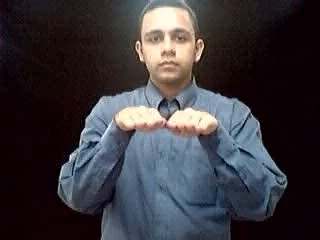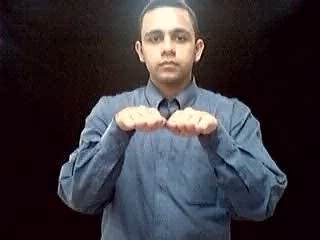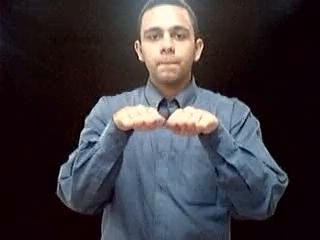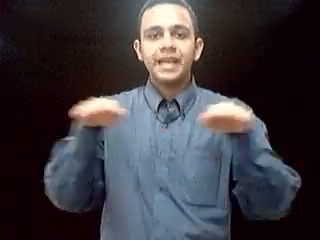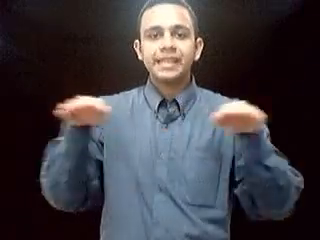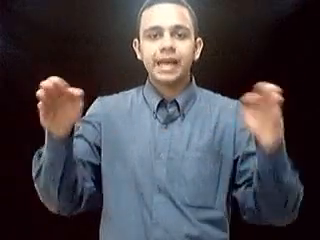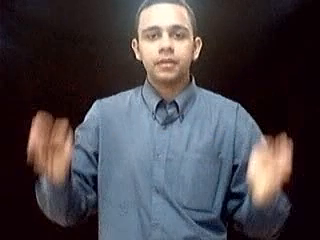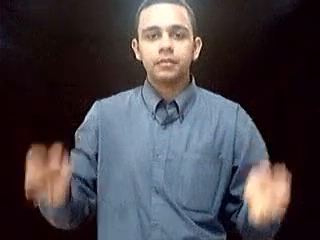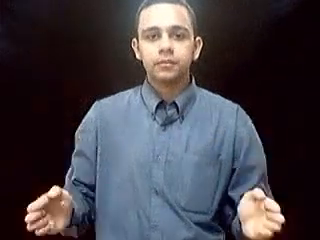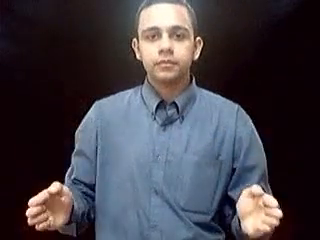mesa